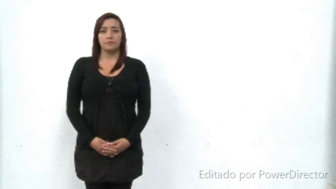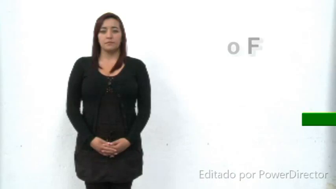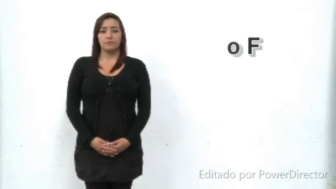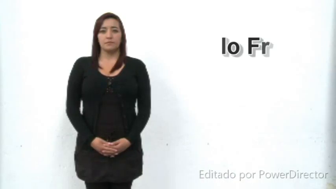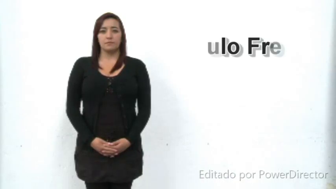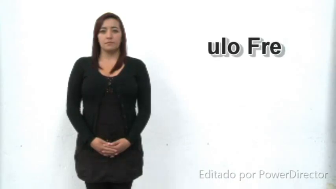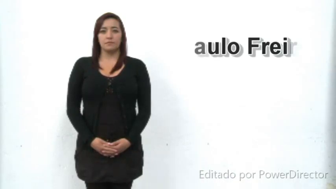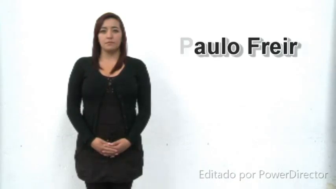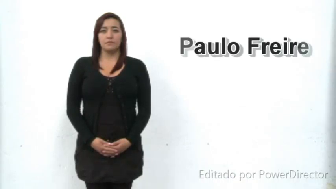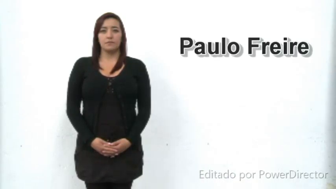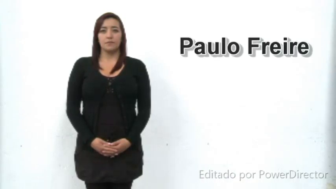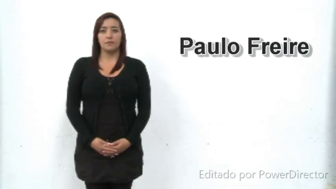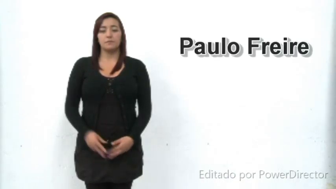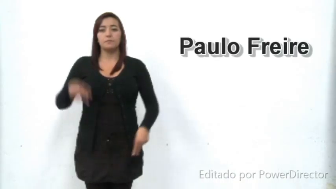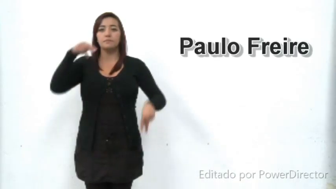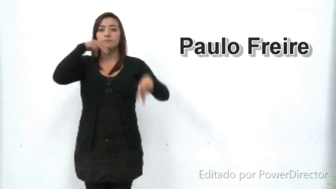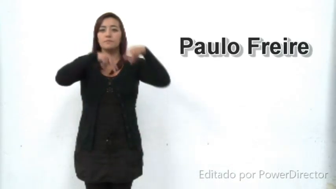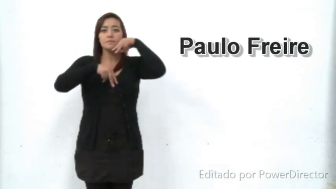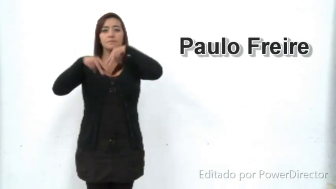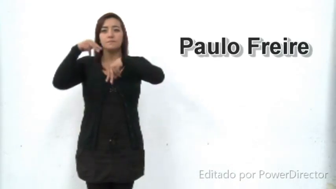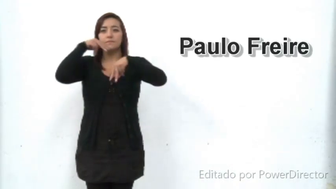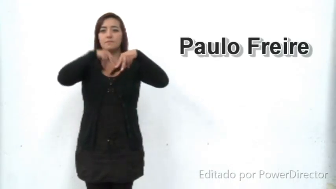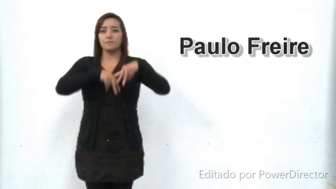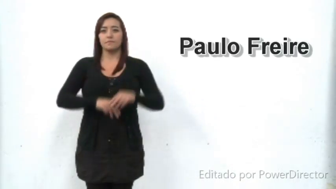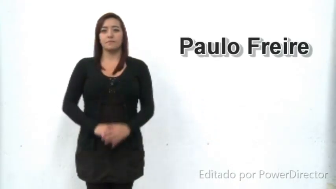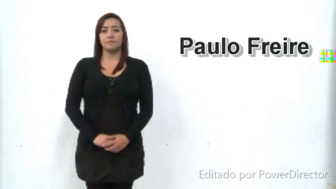Paulo Freire